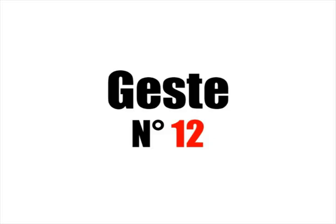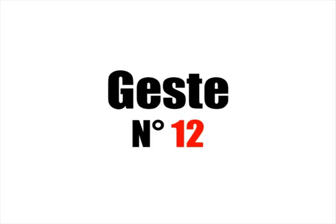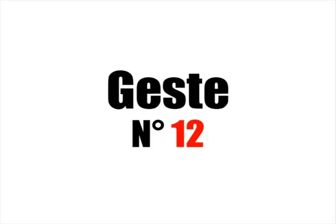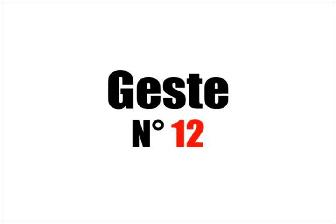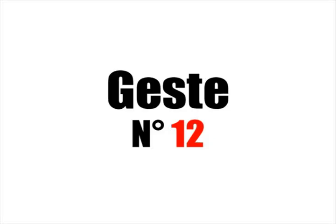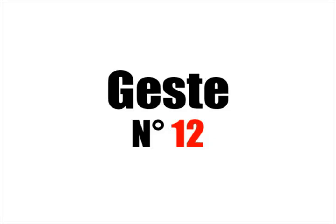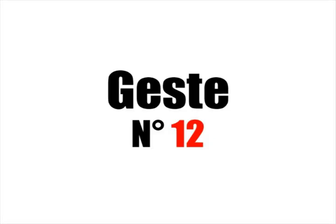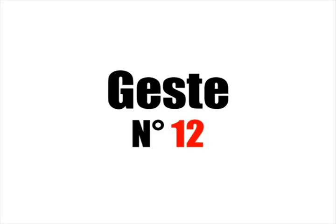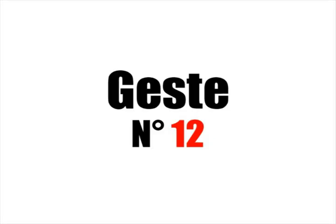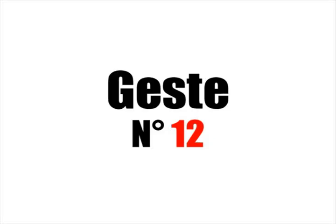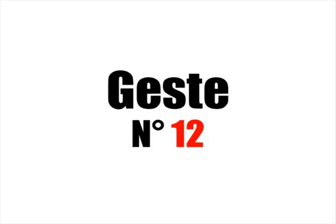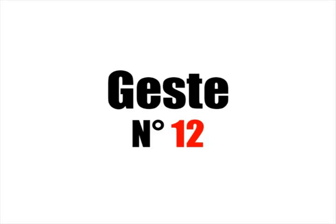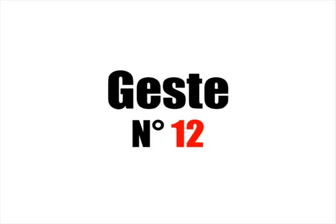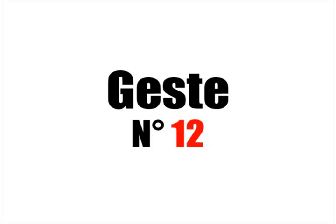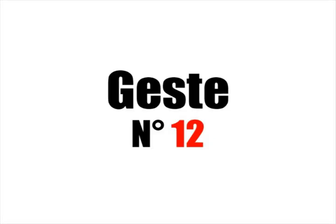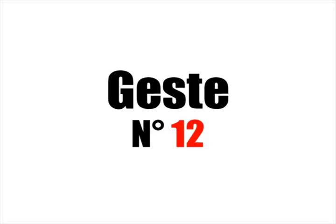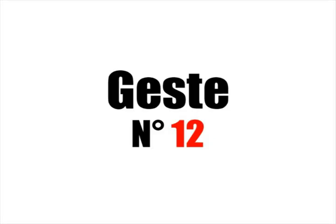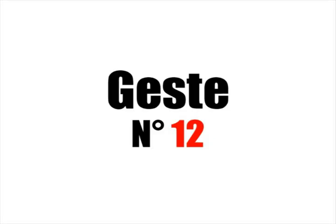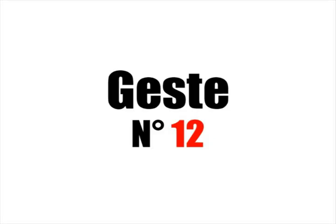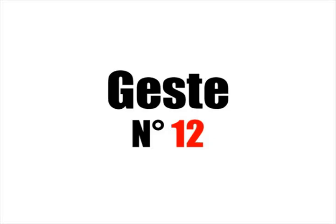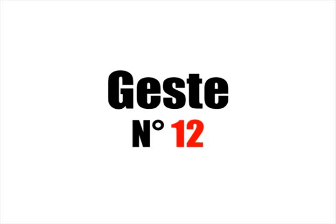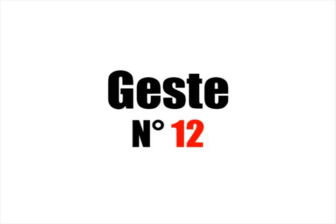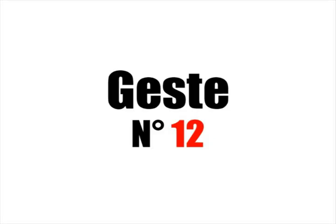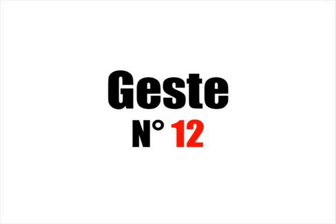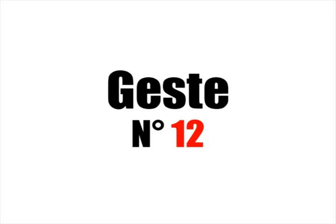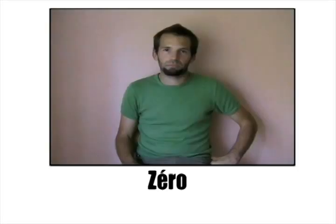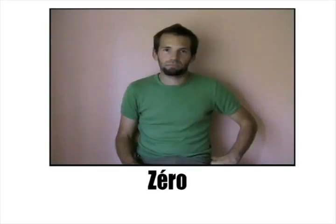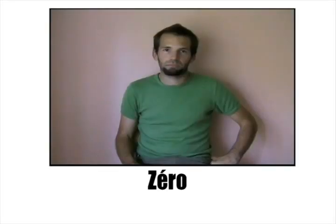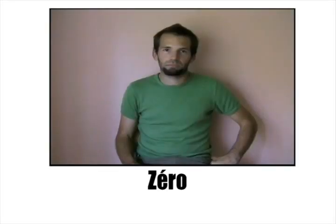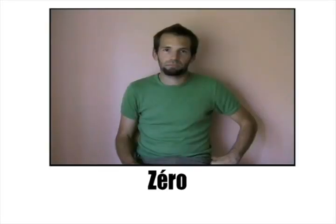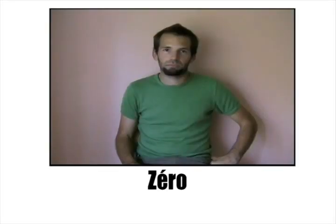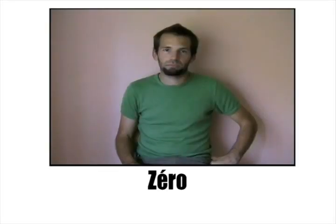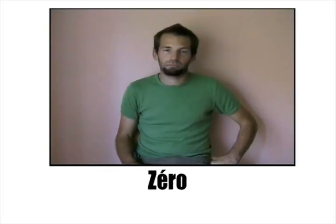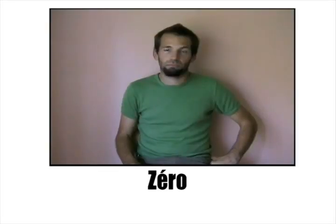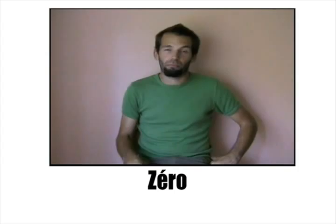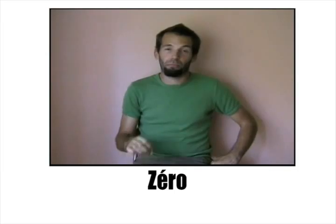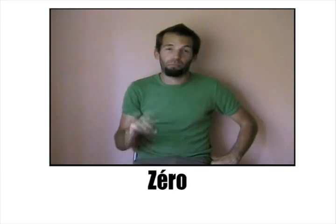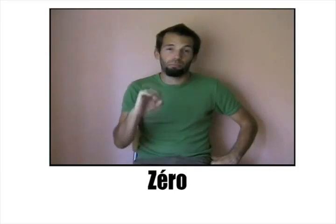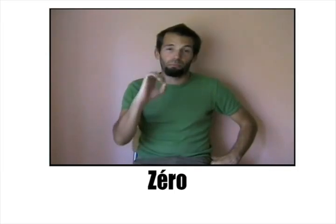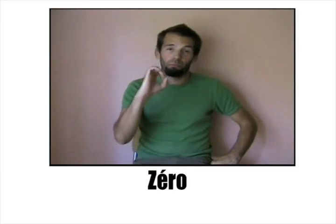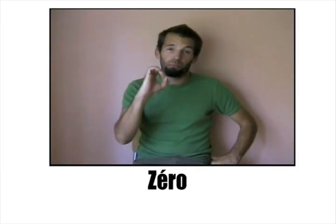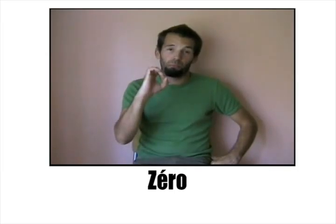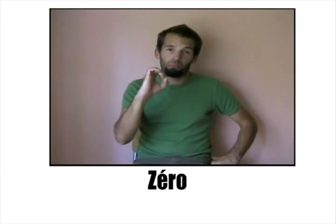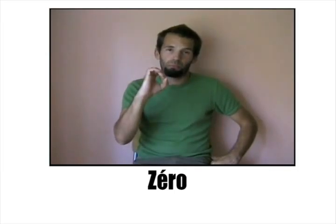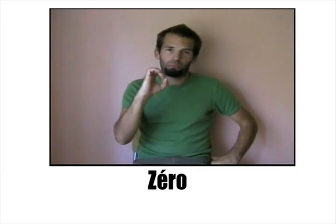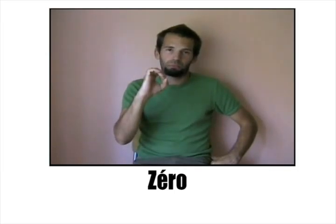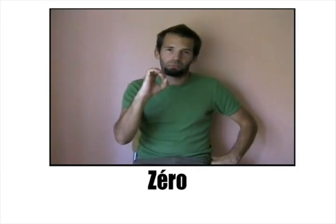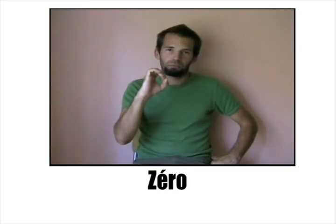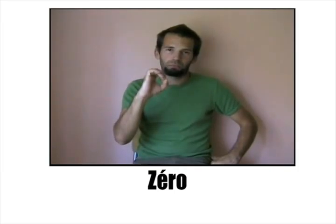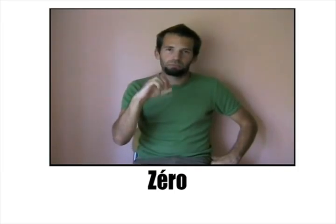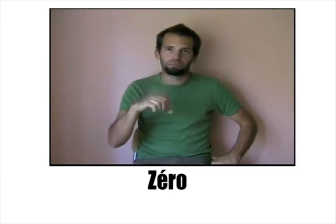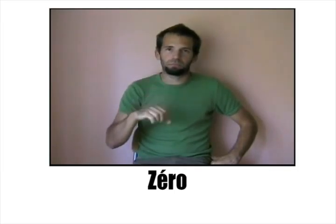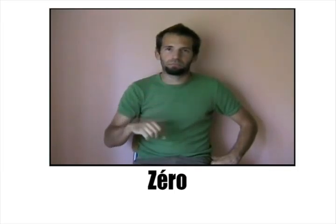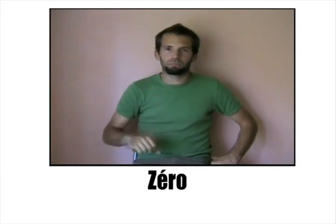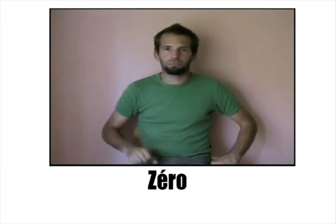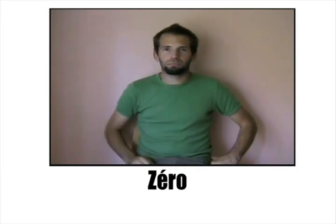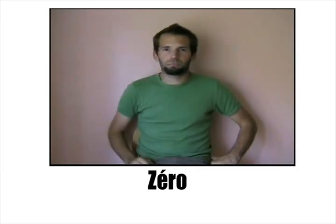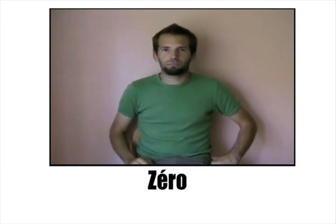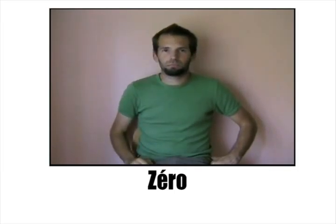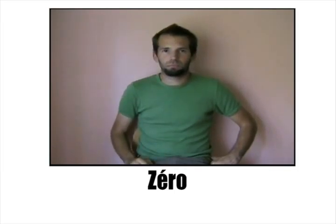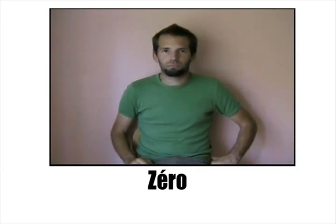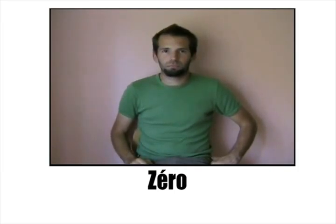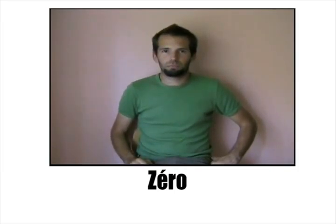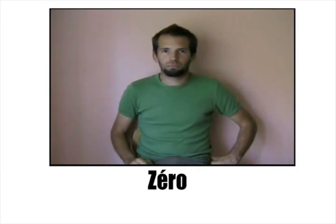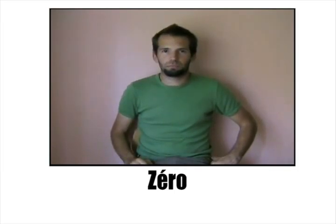Zéro